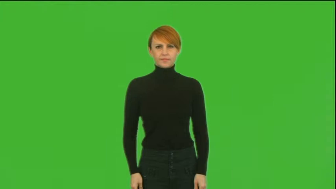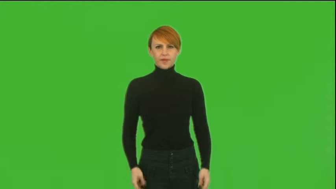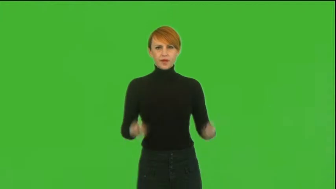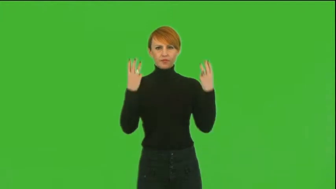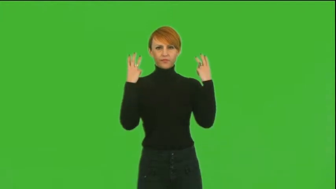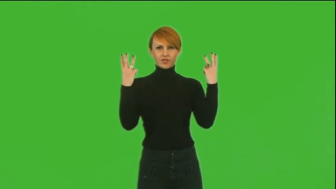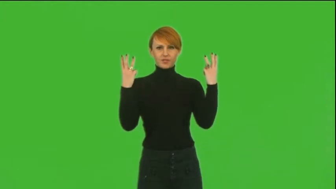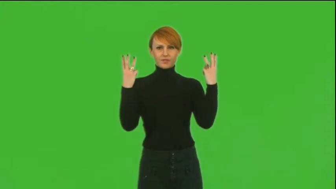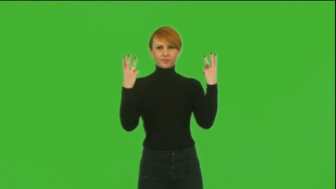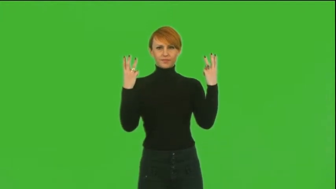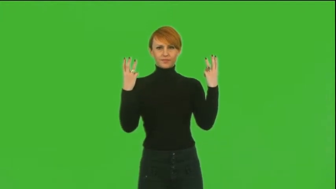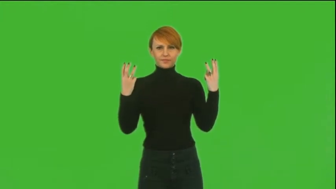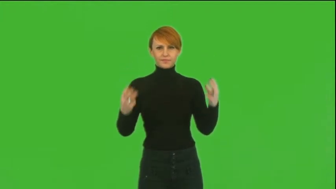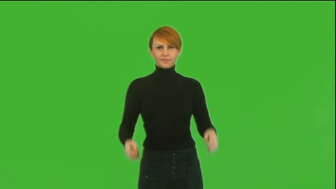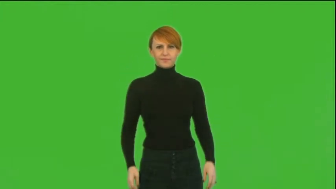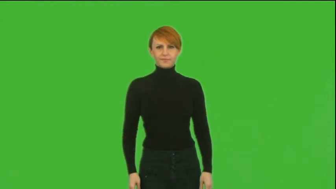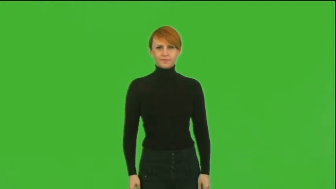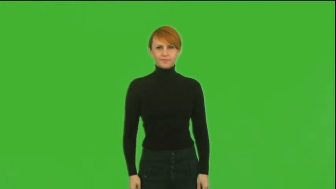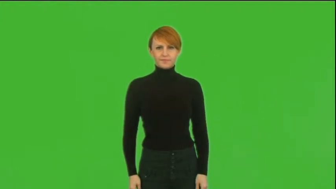ważny